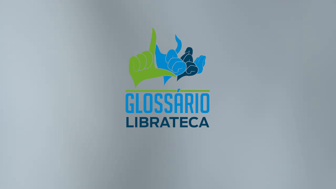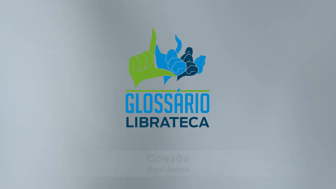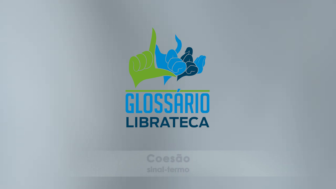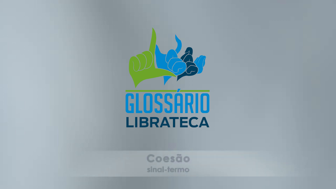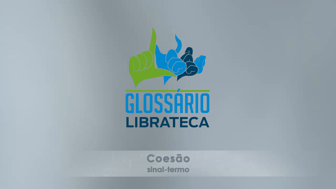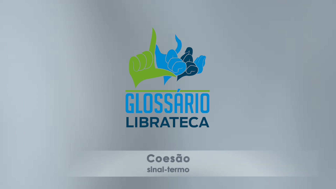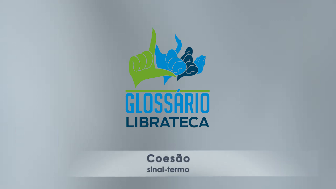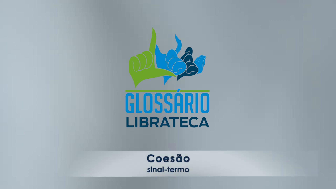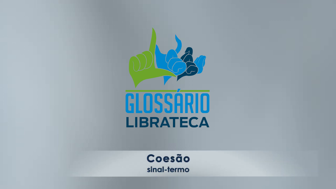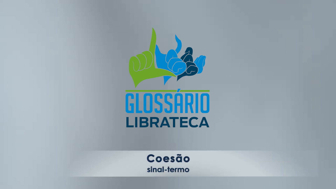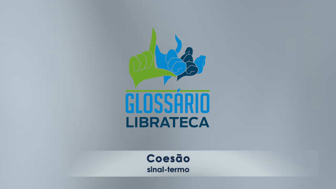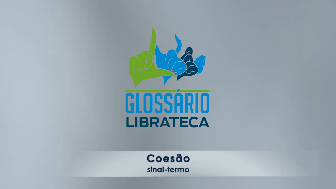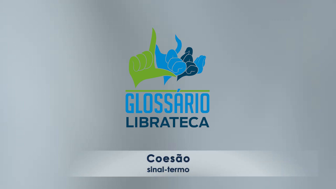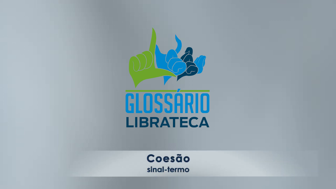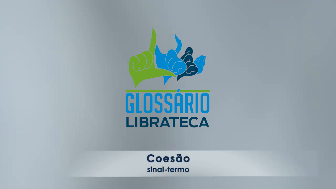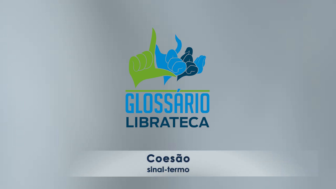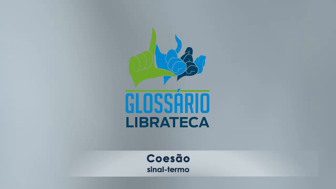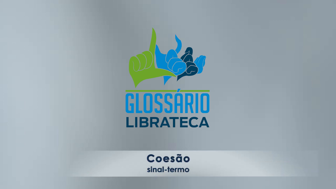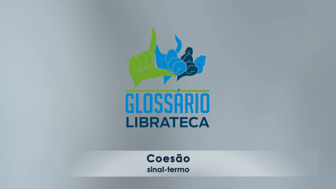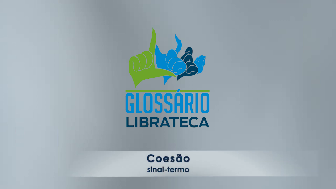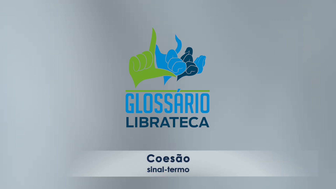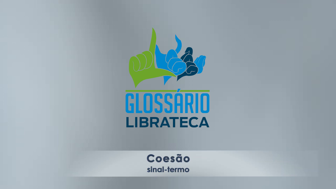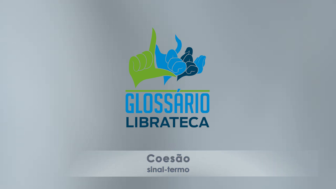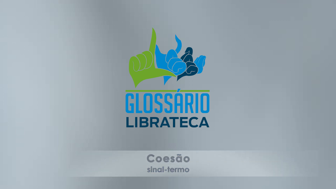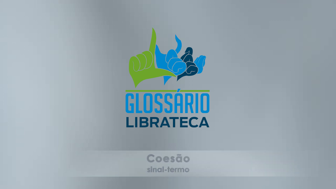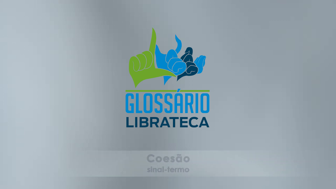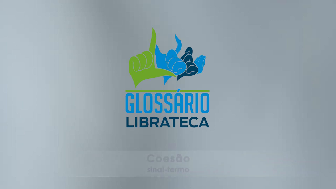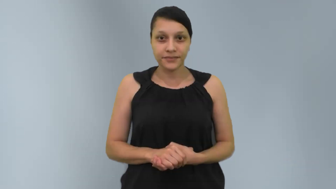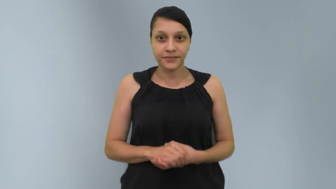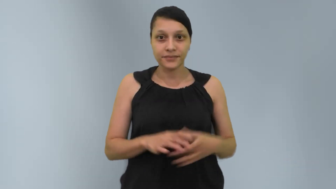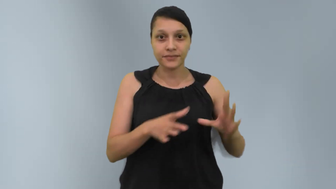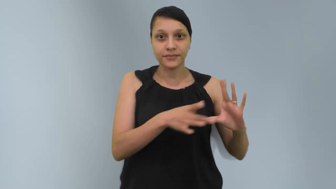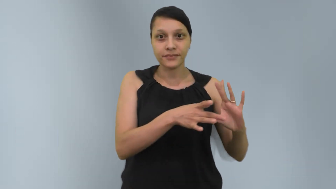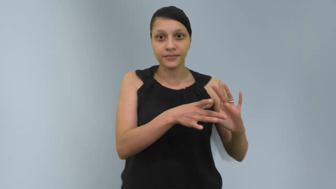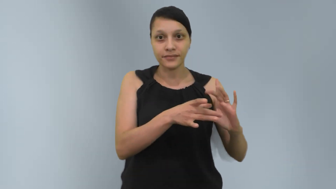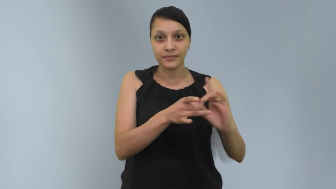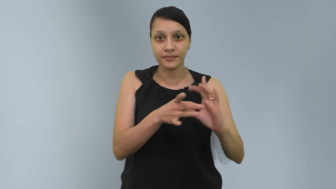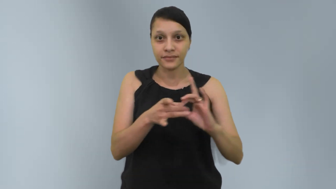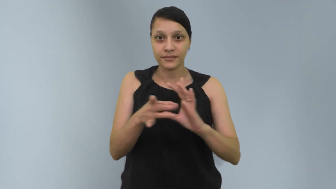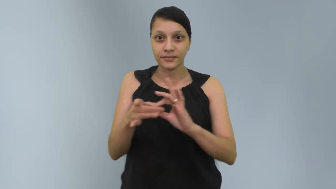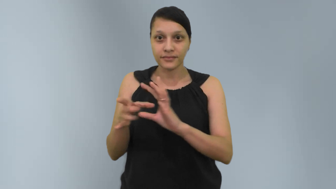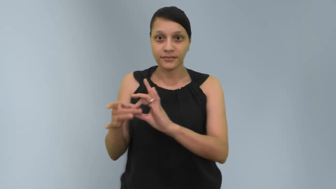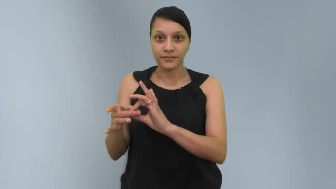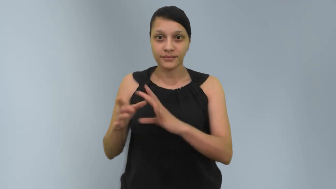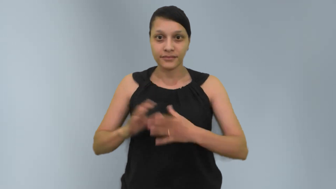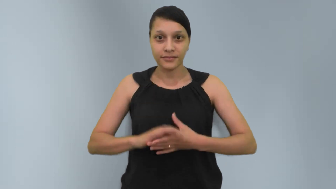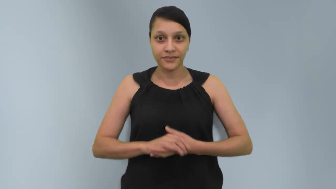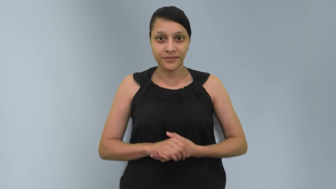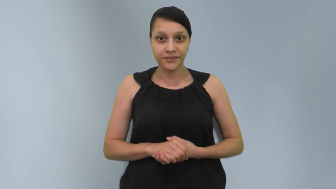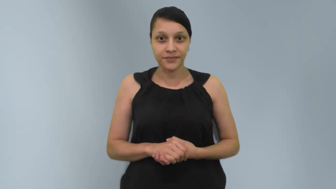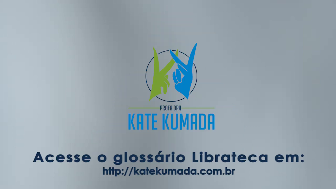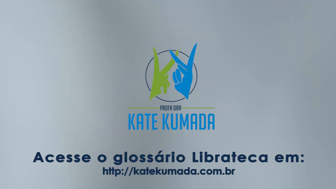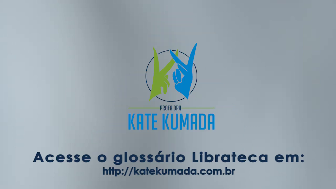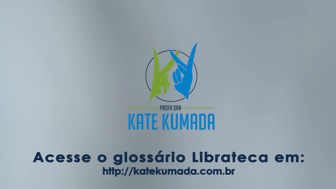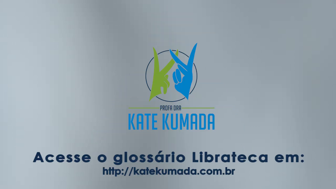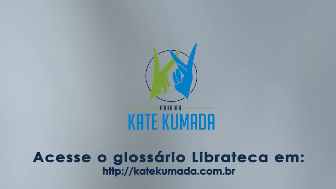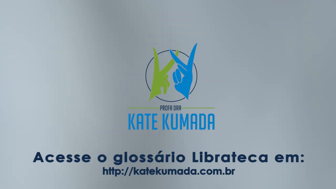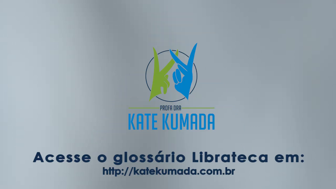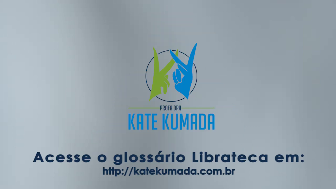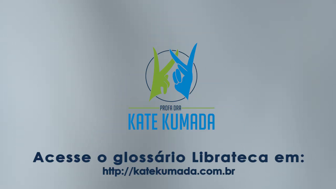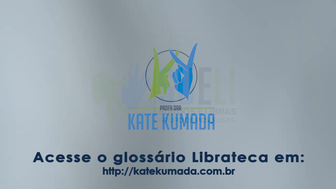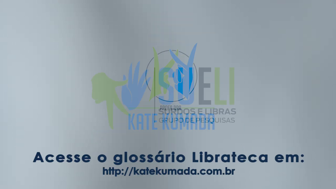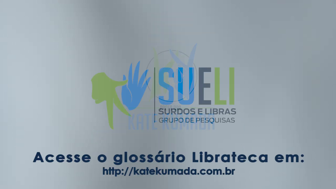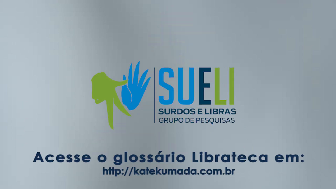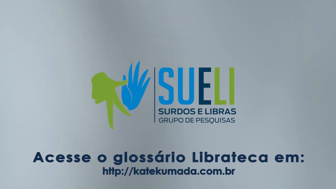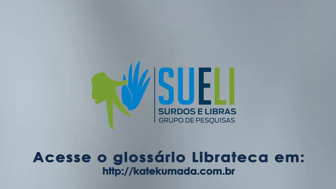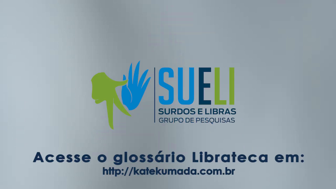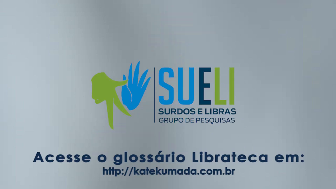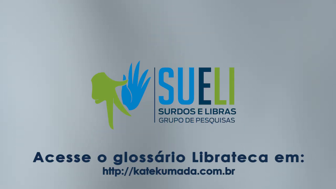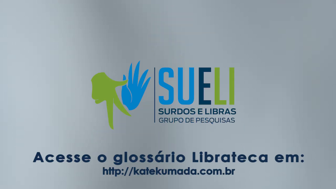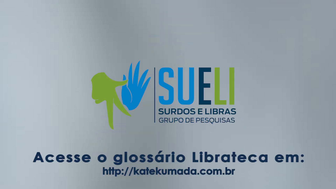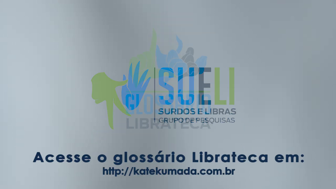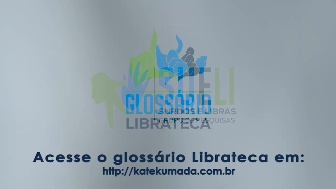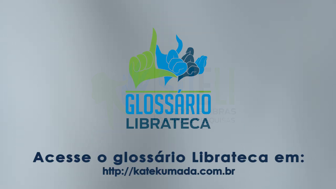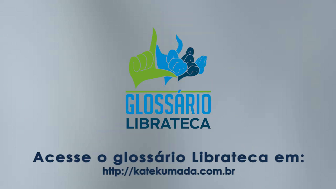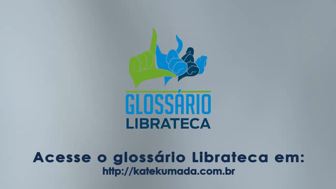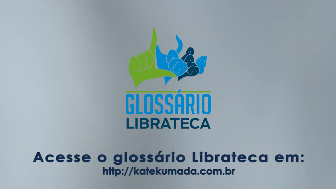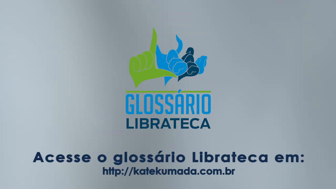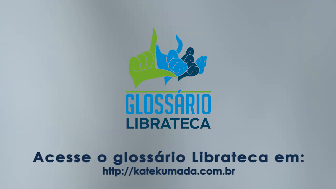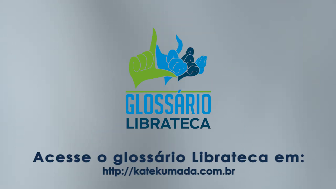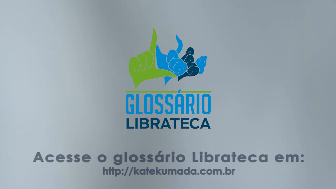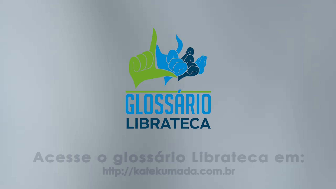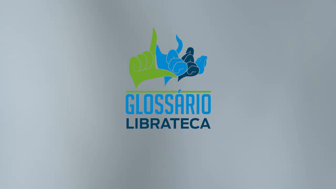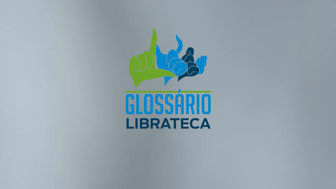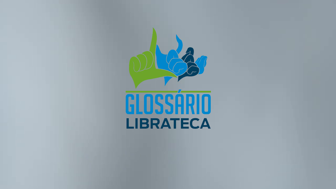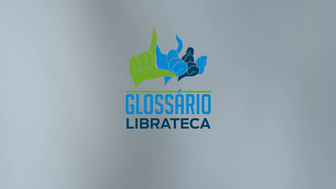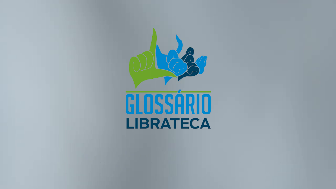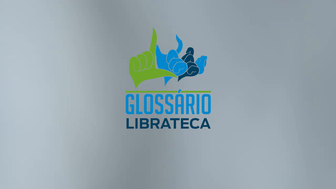Coesão